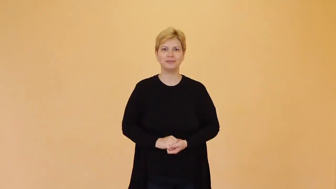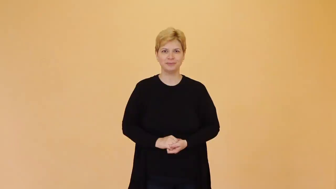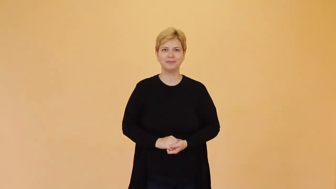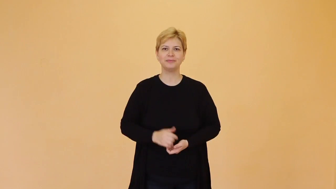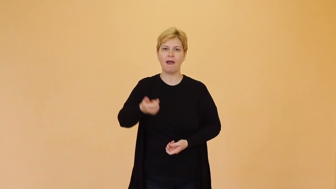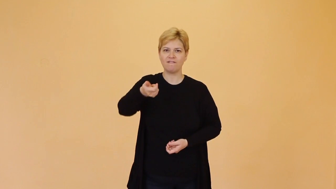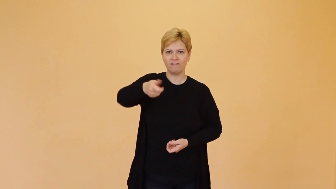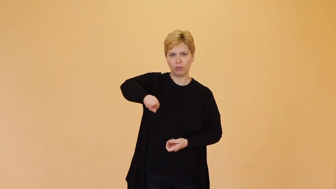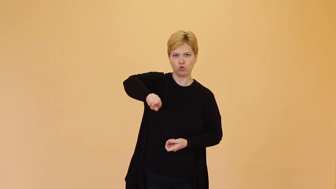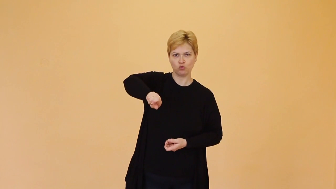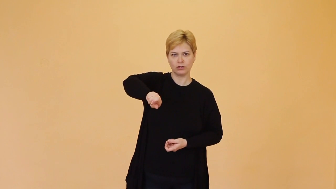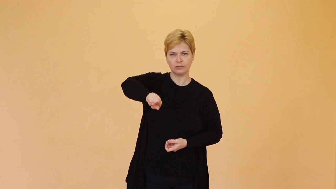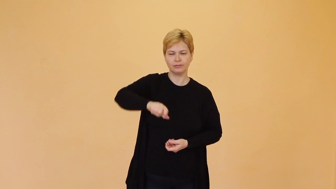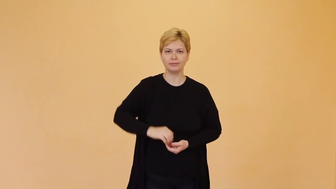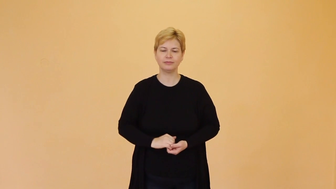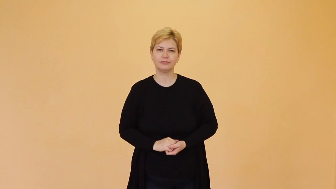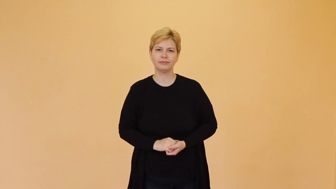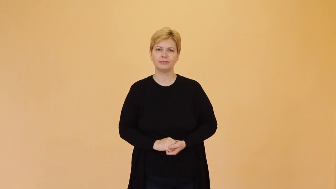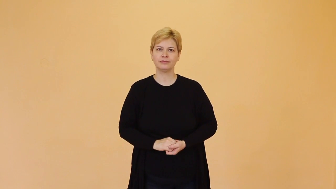vypnúť